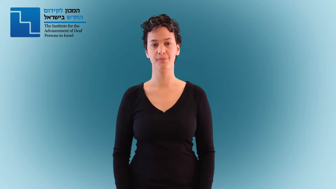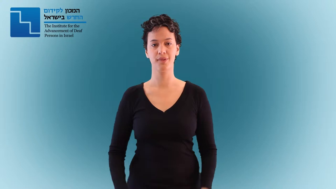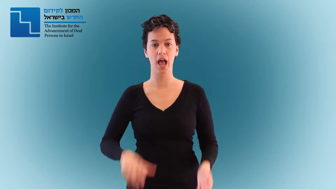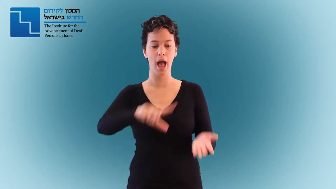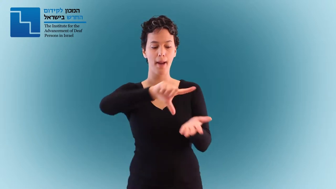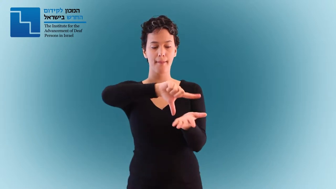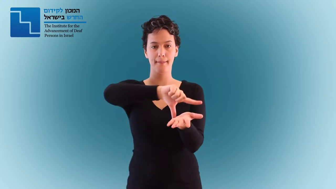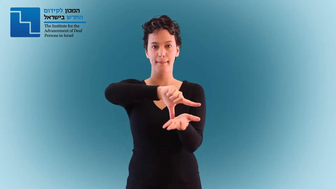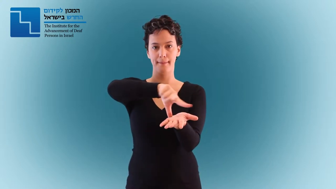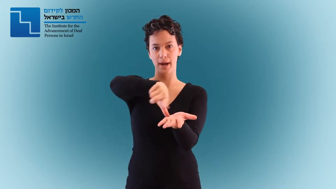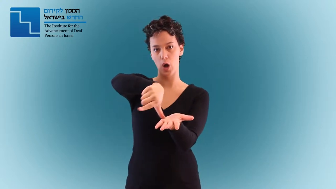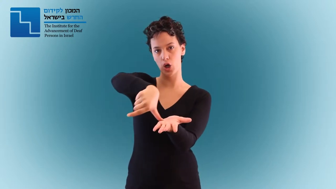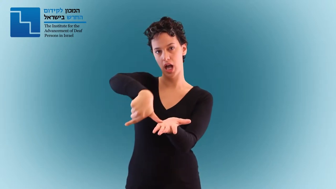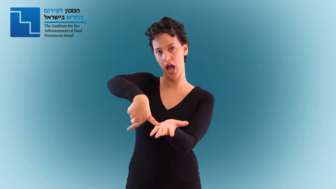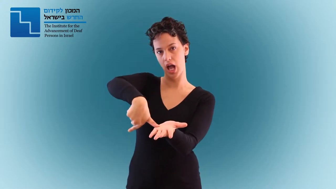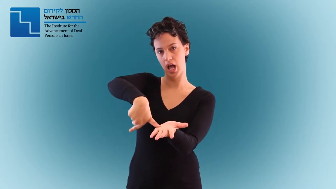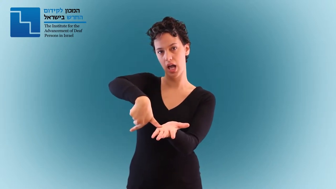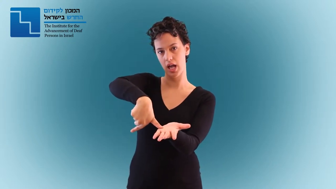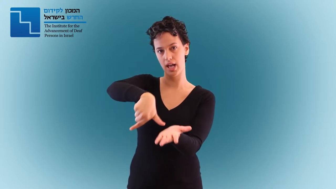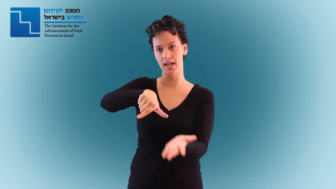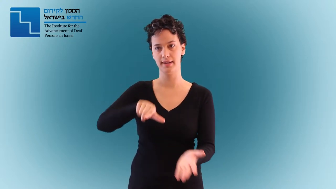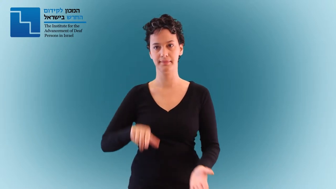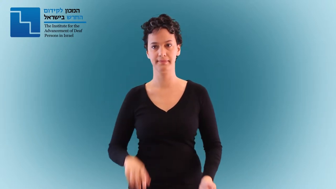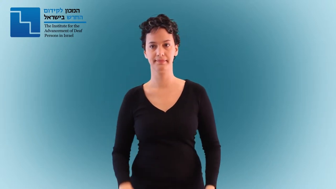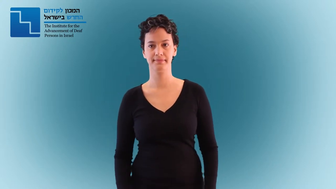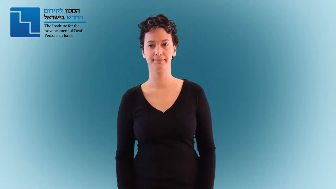מחוגה